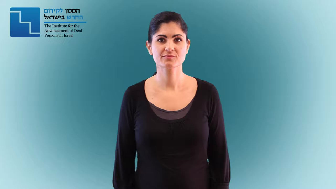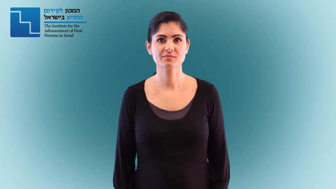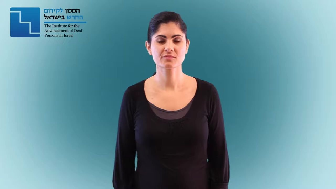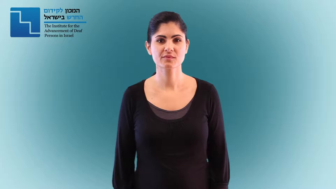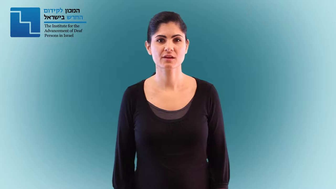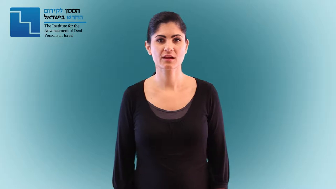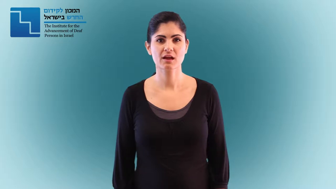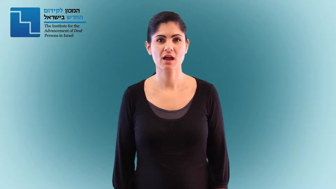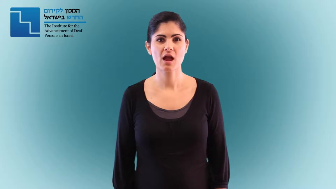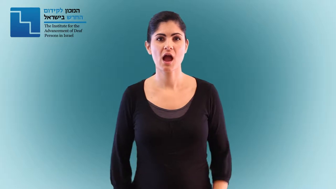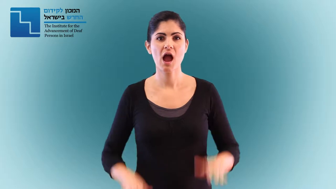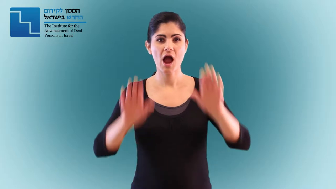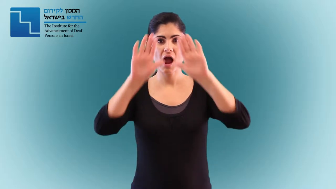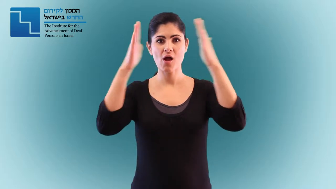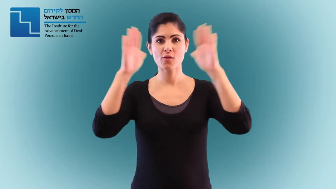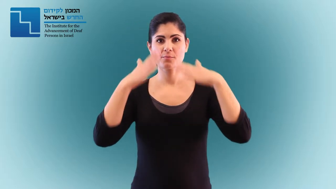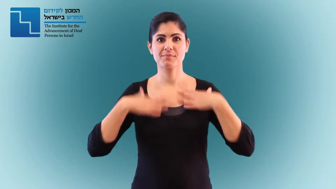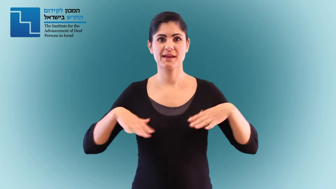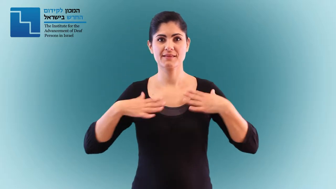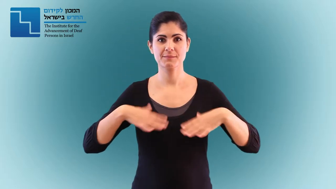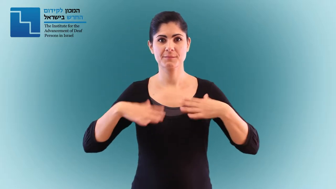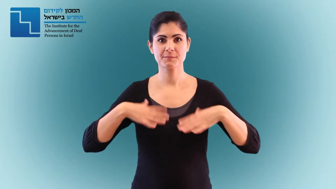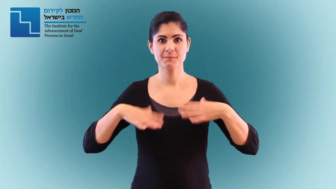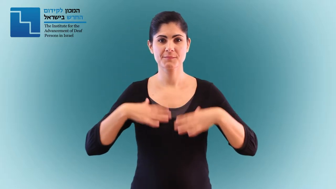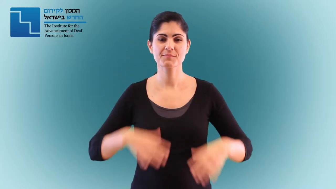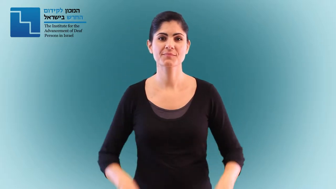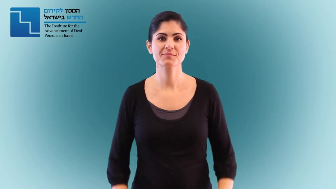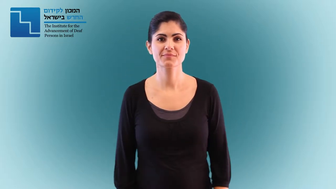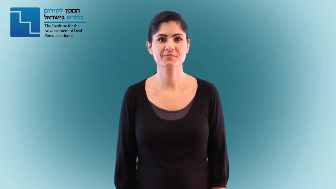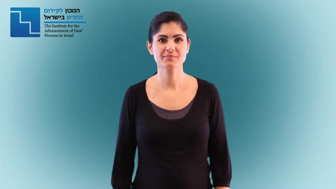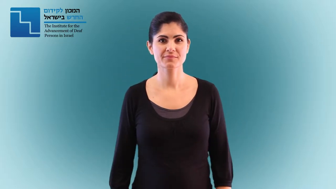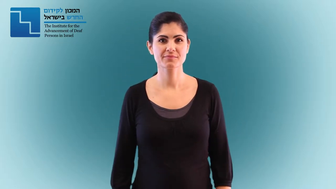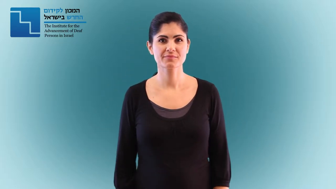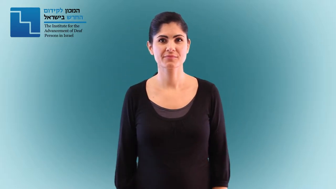ארון בגדים